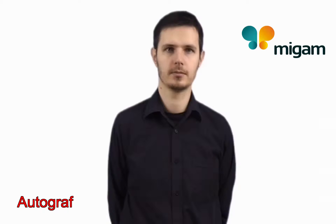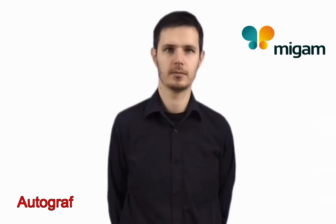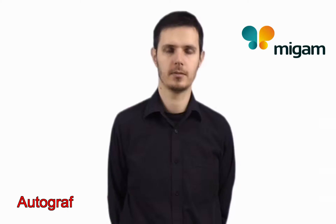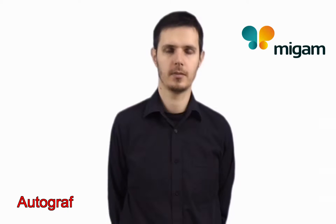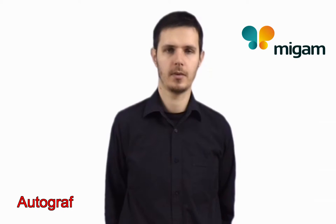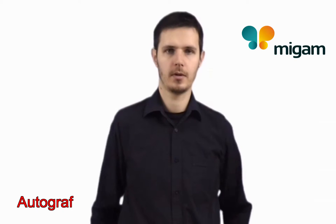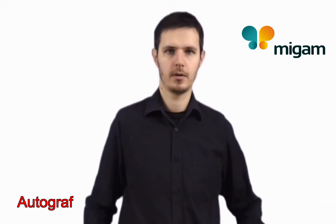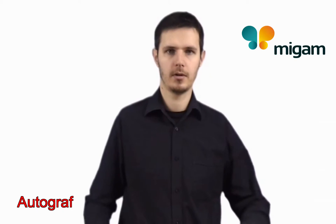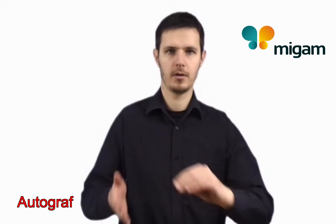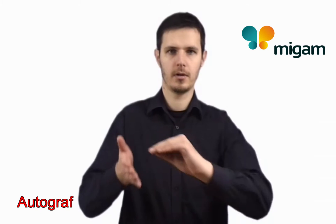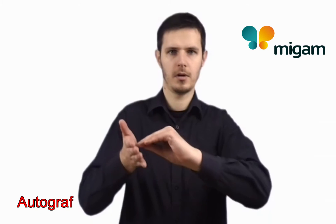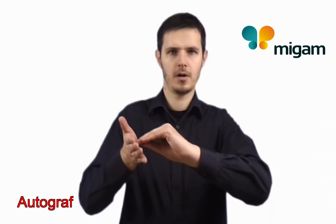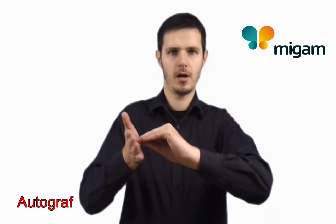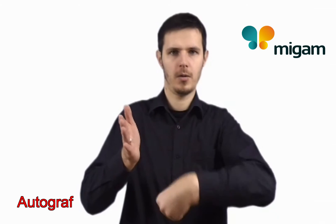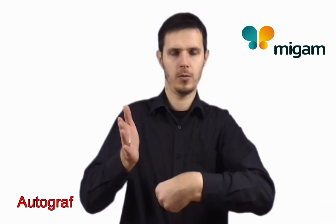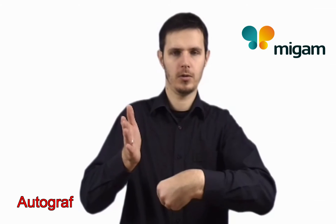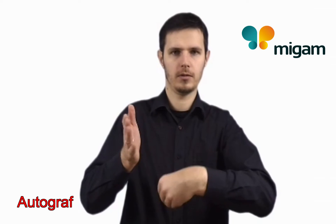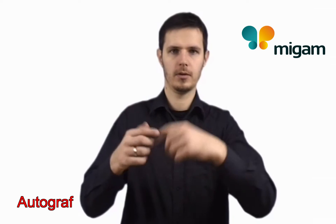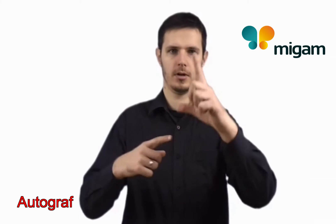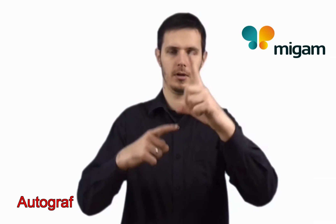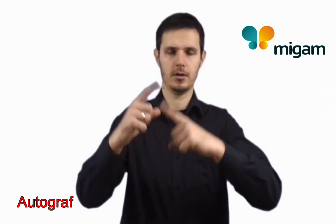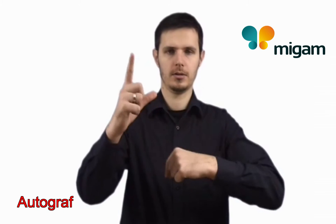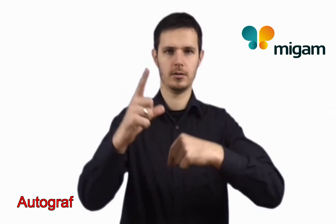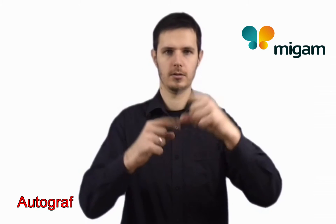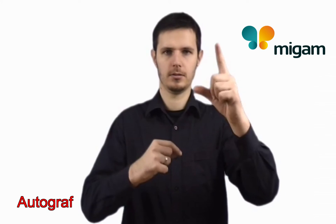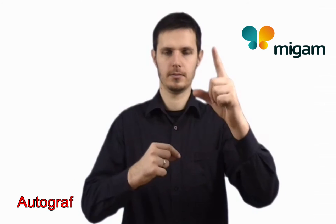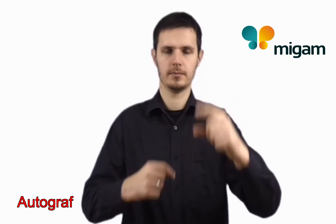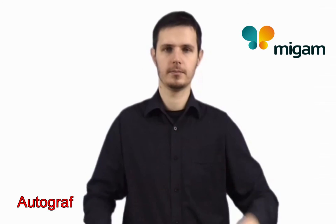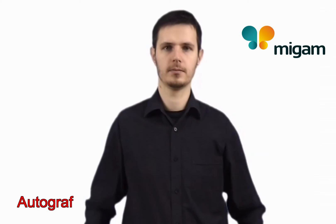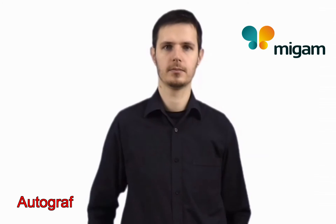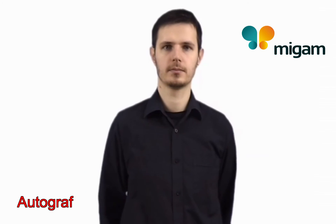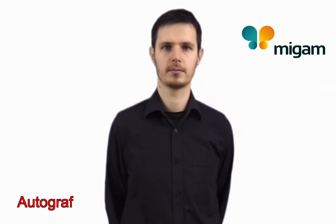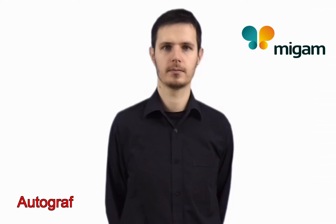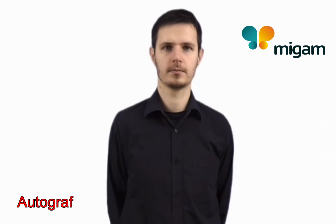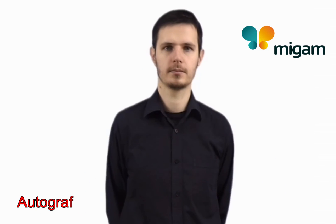autograf